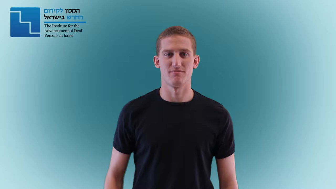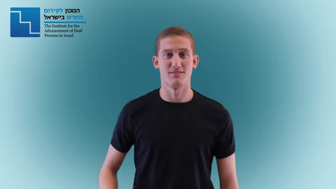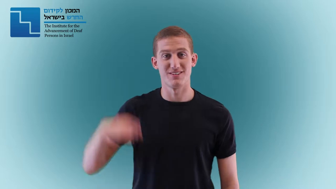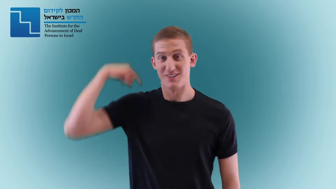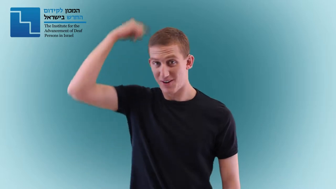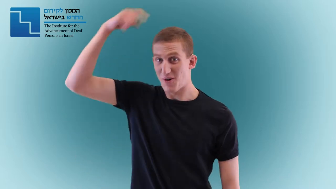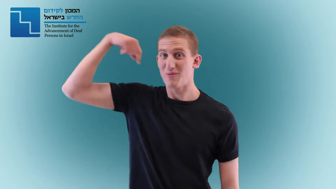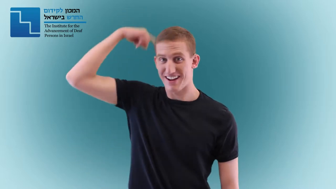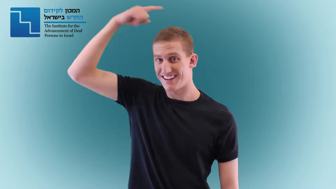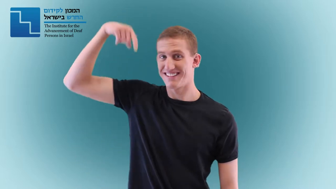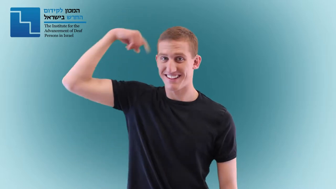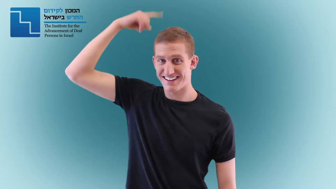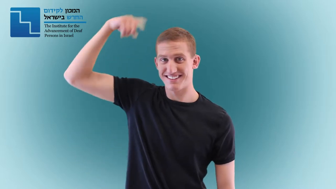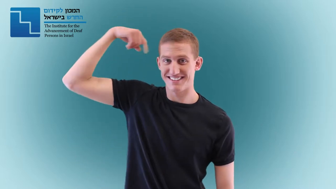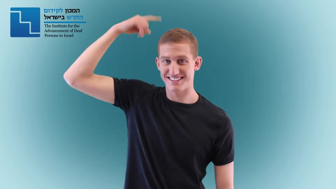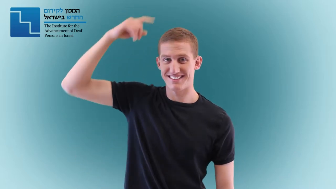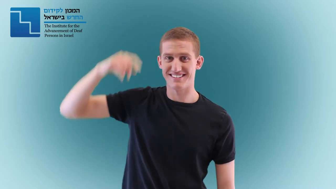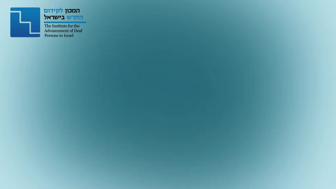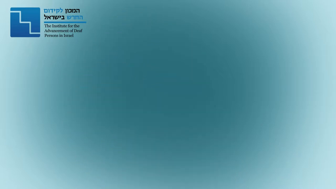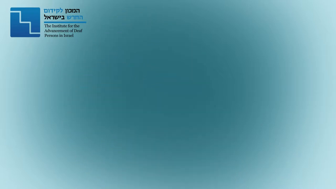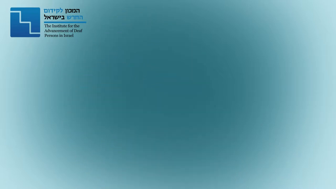יום הולדת